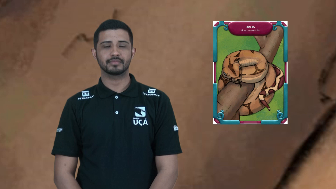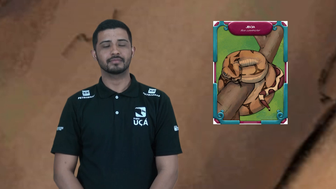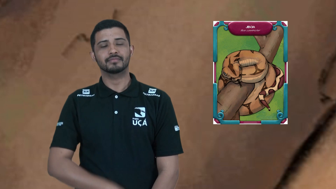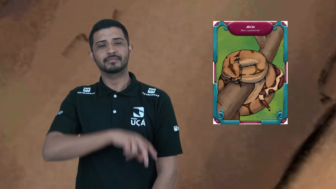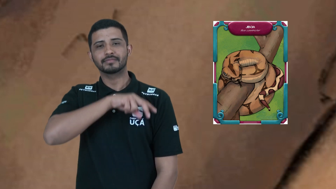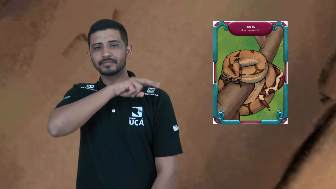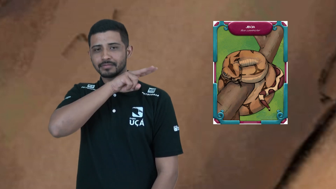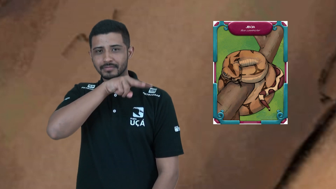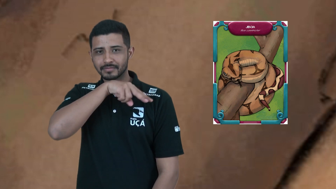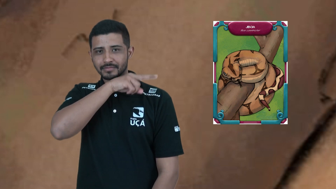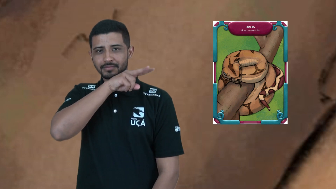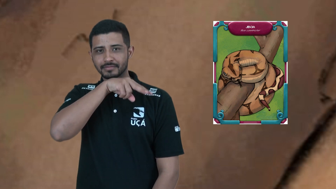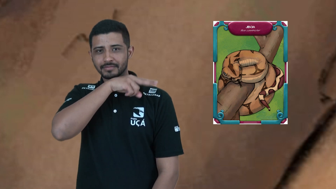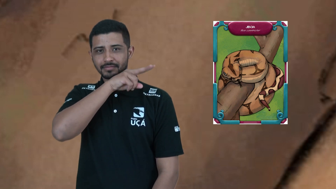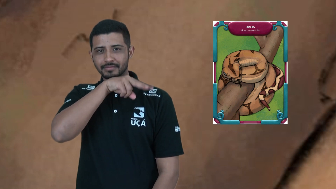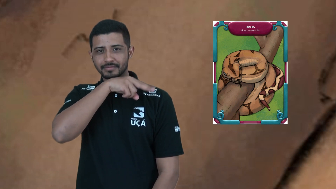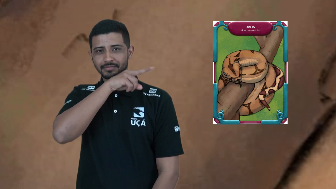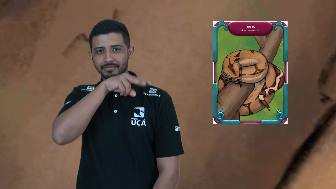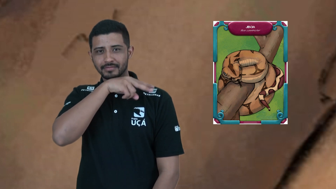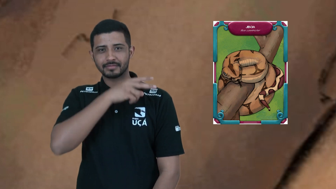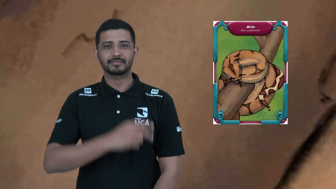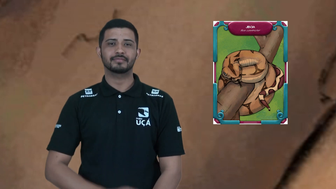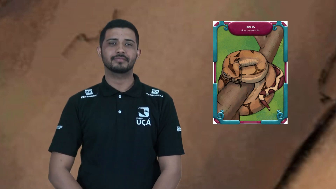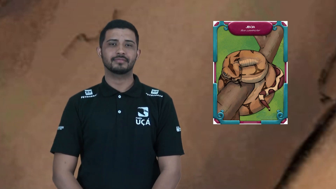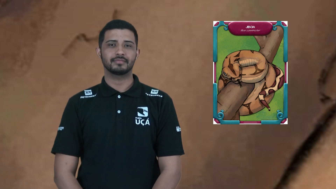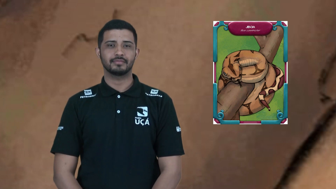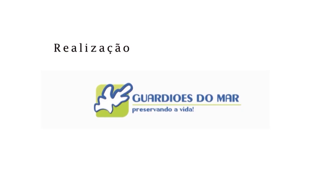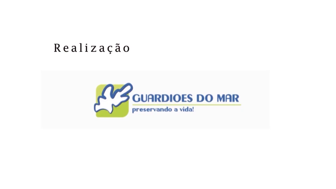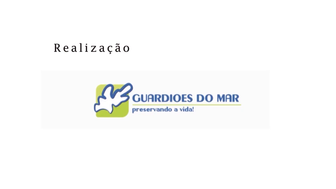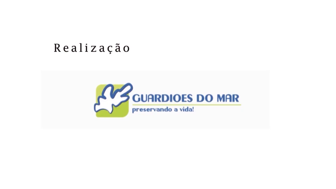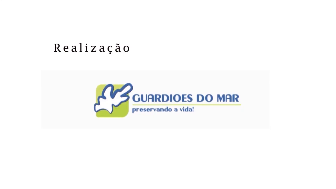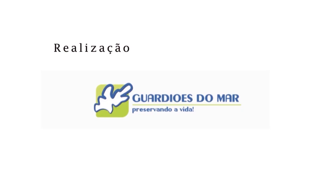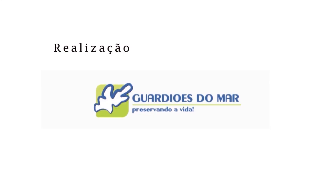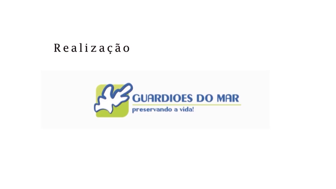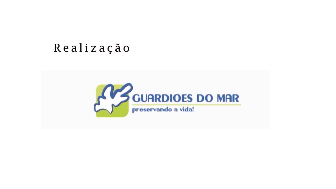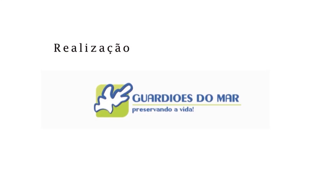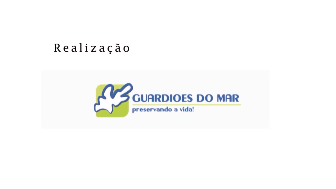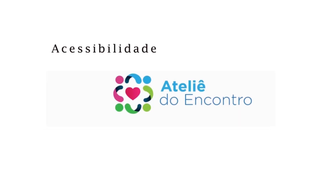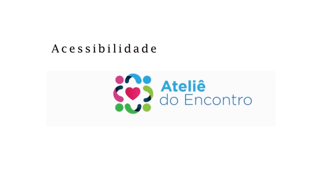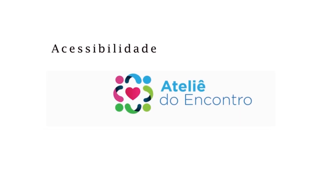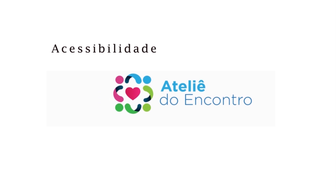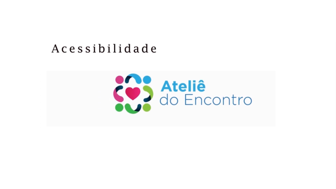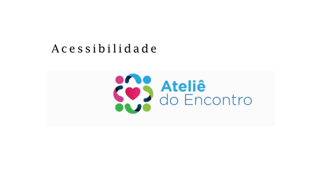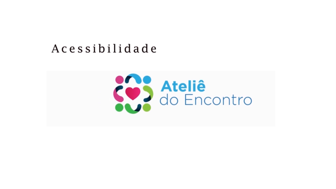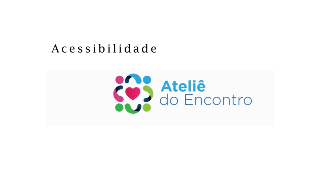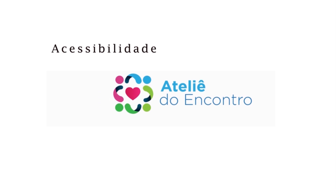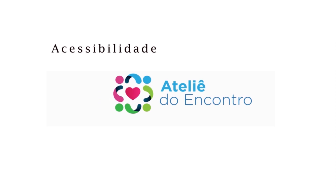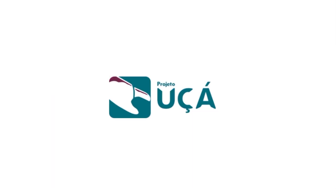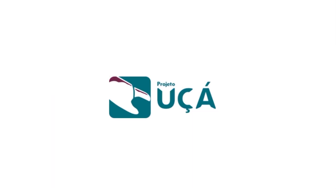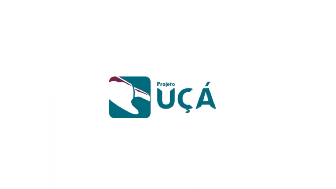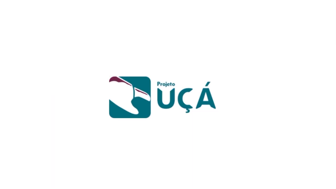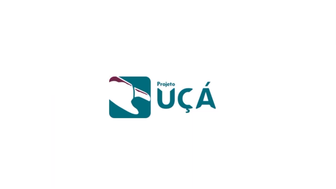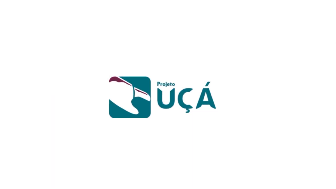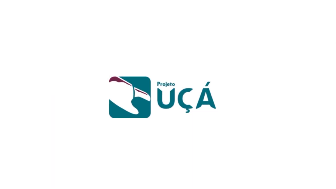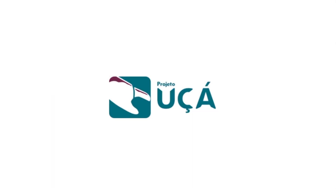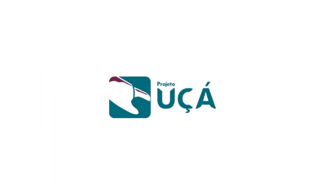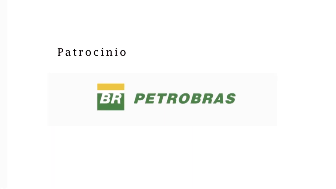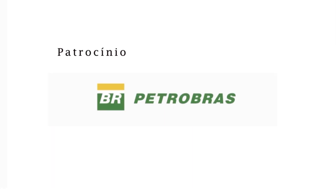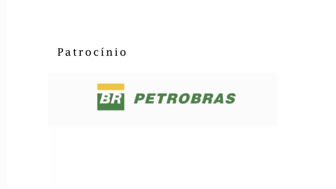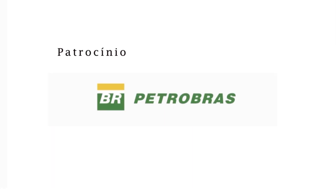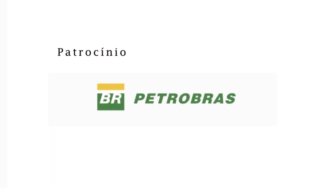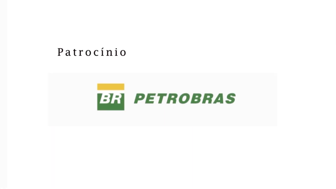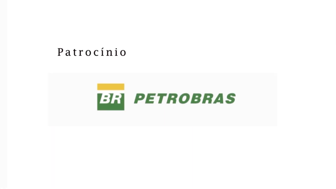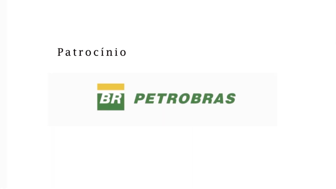Jiboia